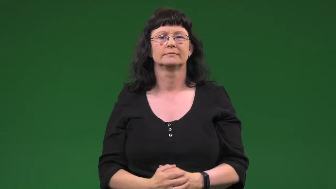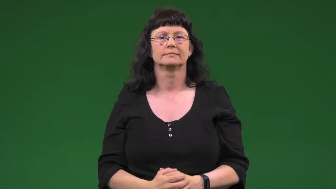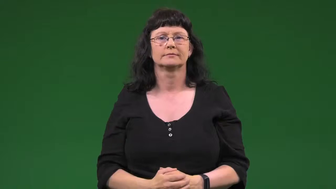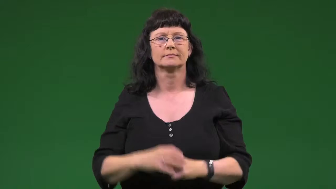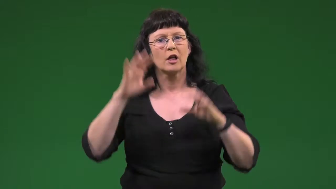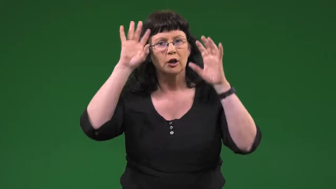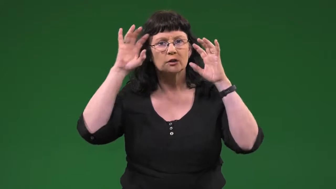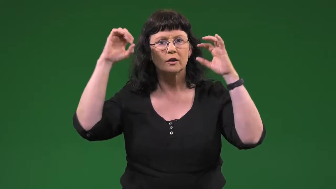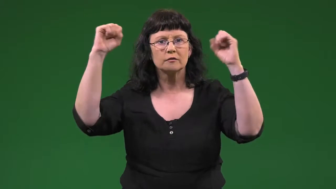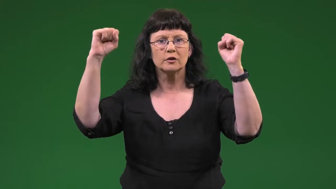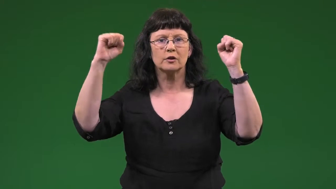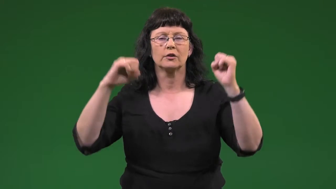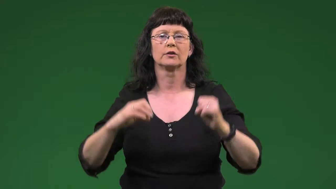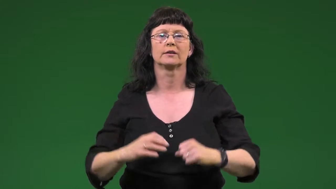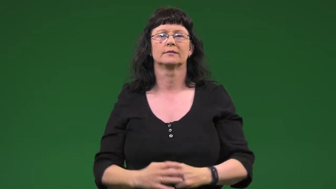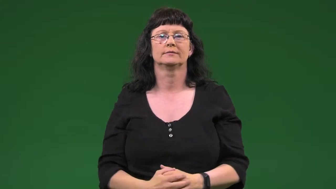Hornafjörður